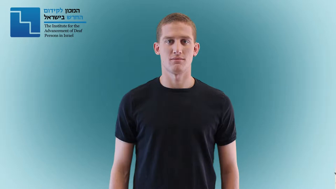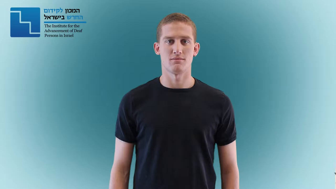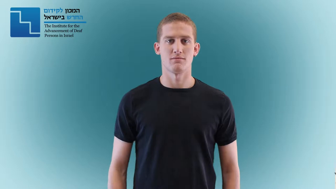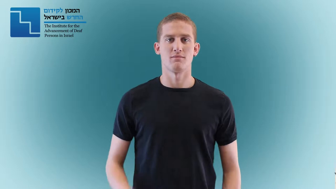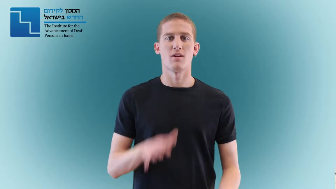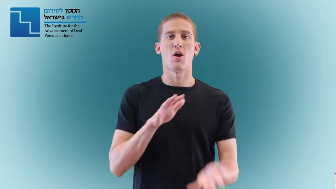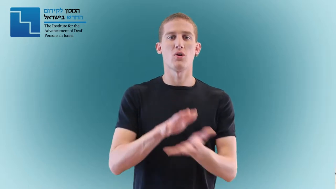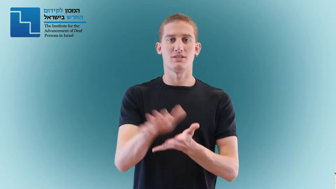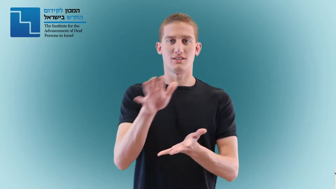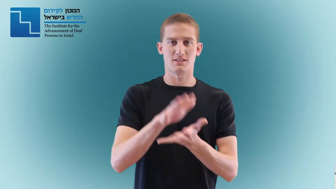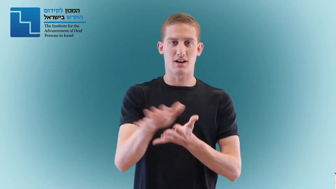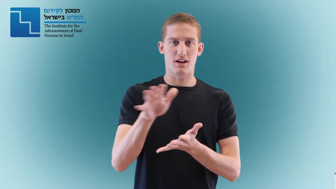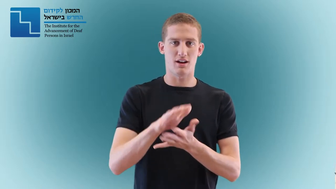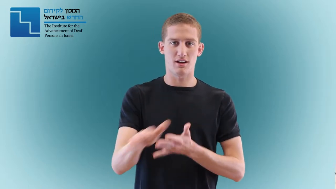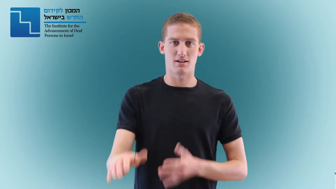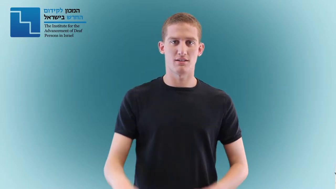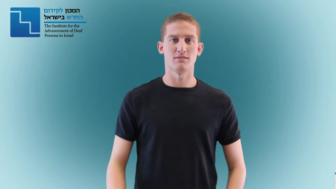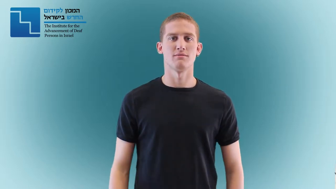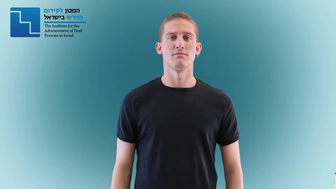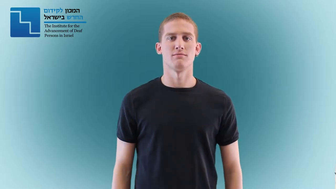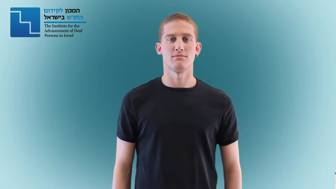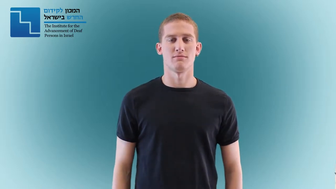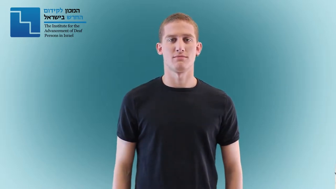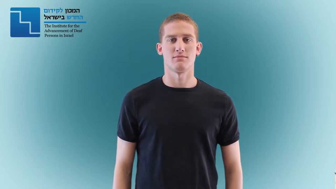הוצאה